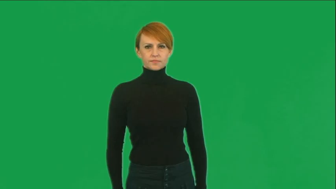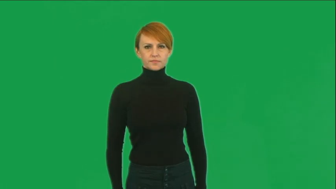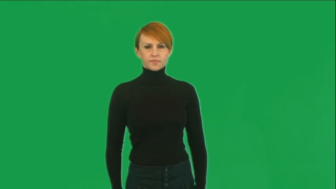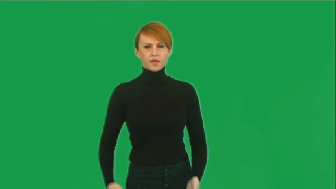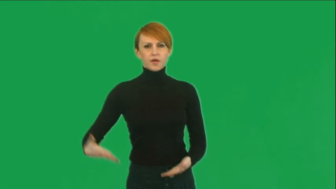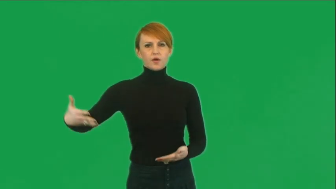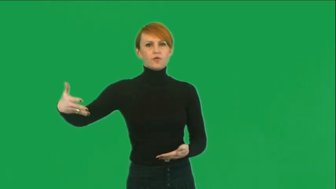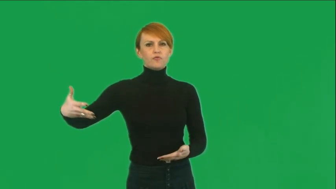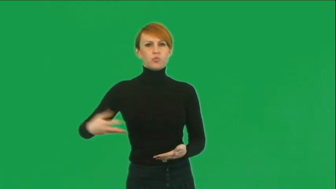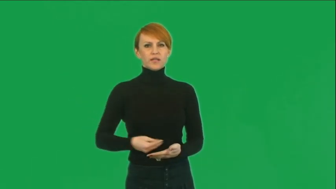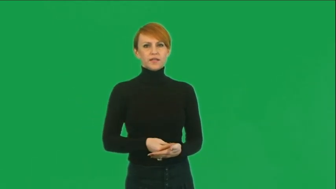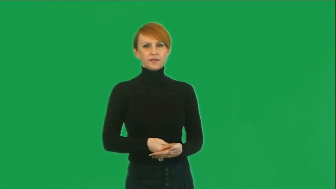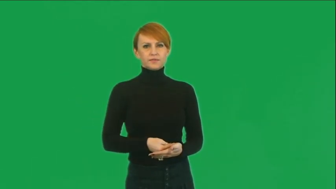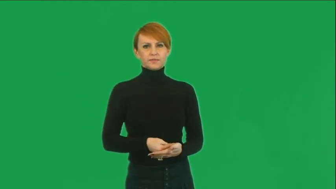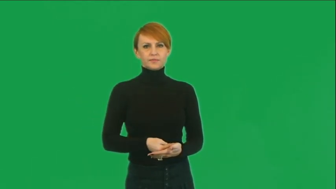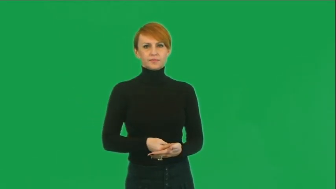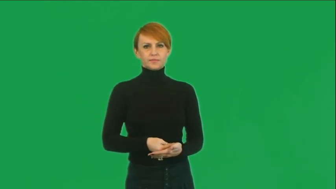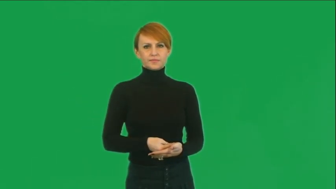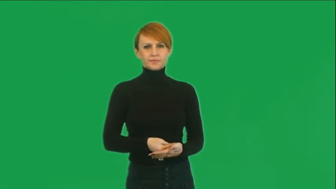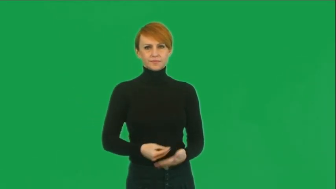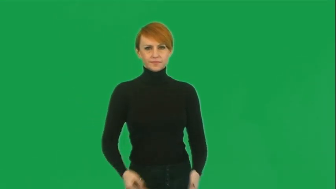wpłata